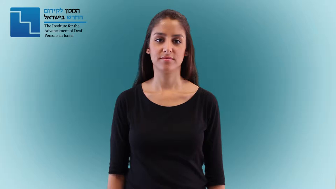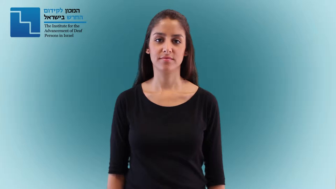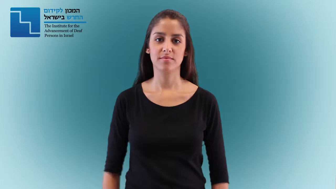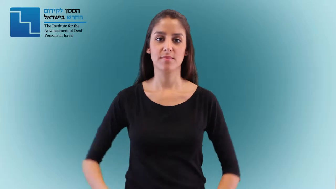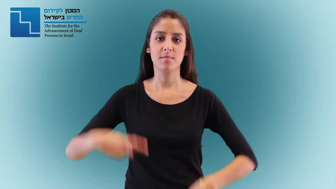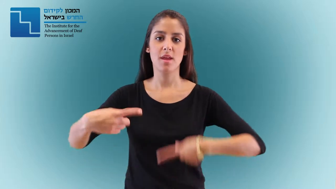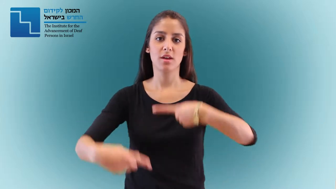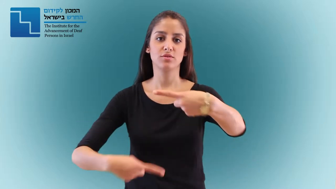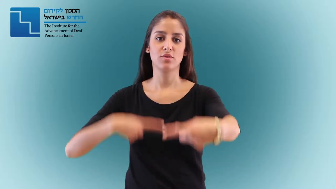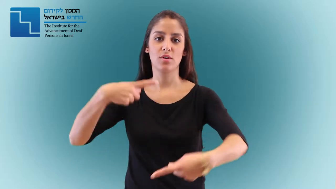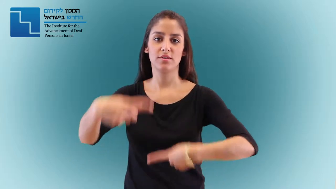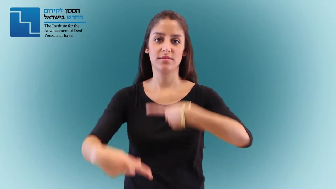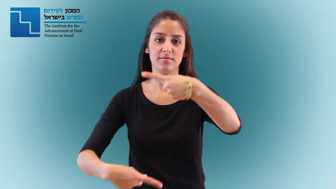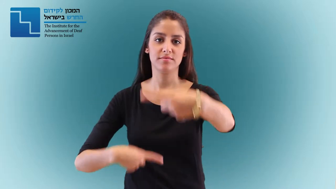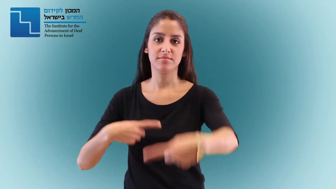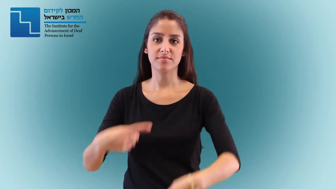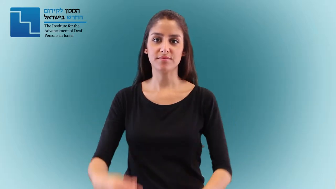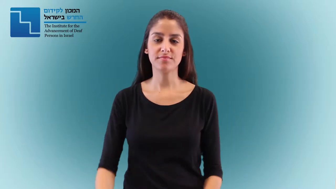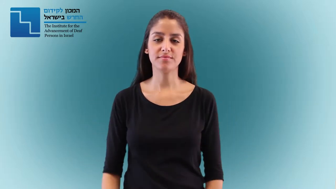מחזור